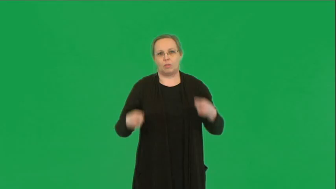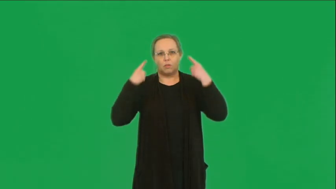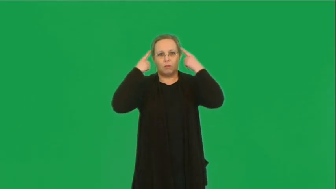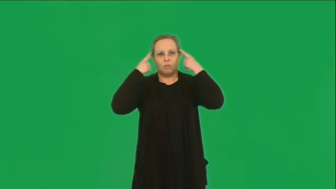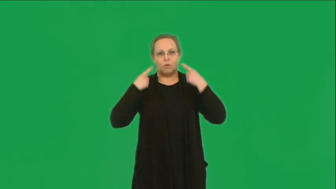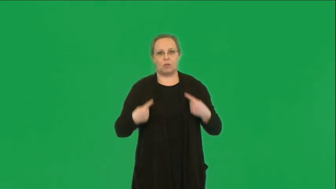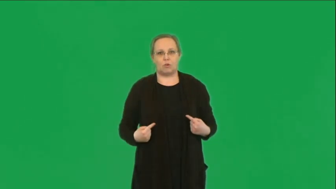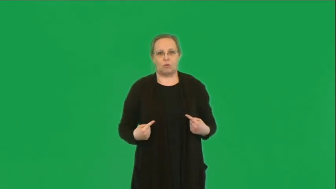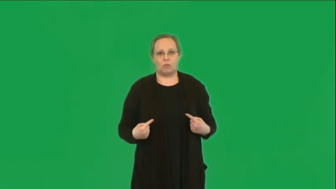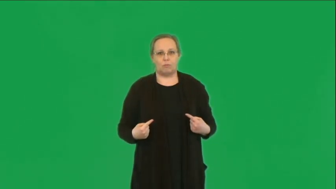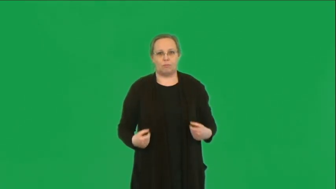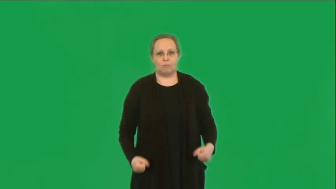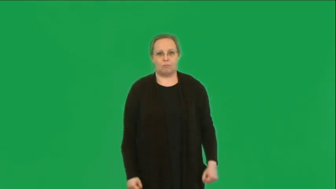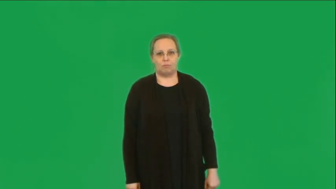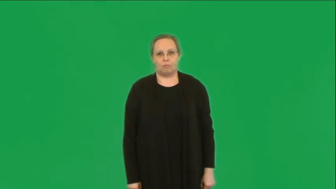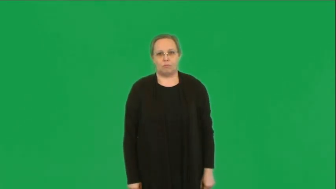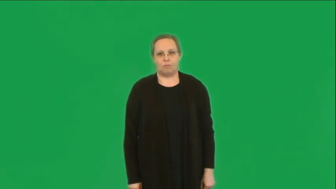fizyczny